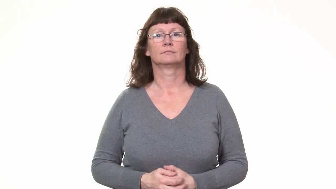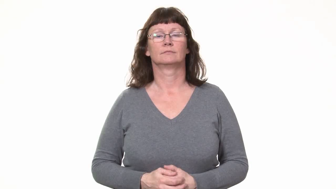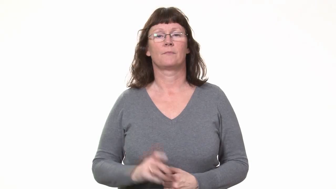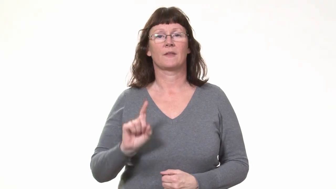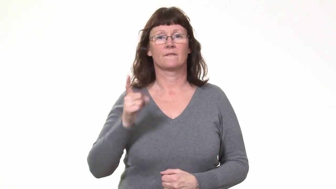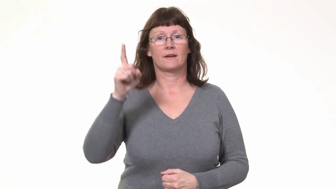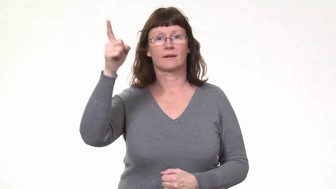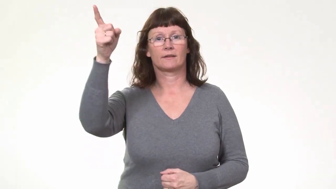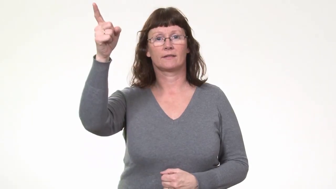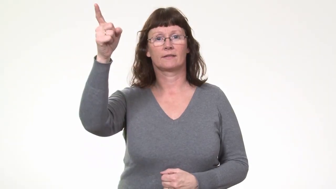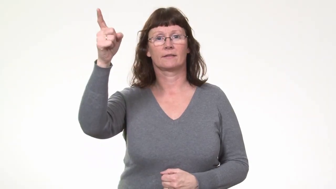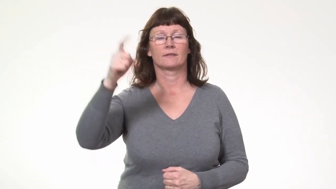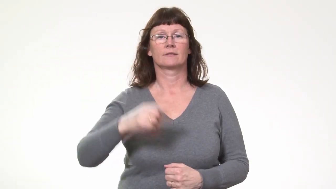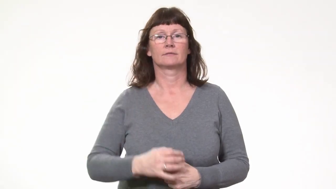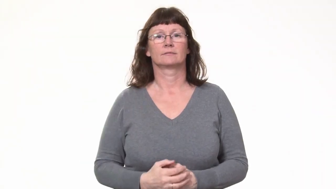Ferð